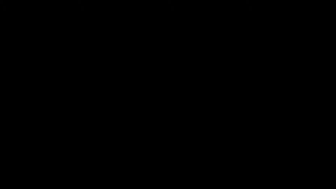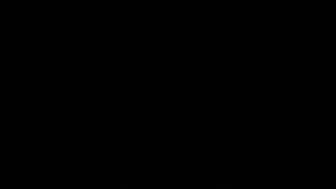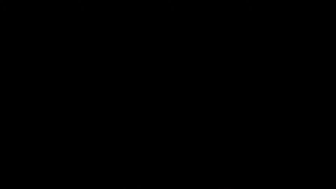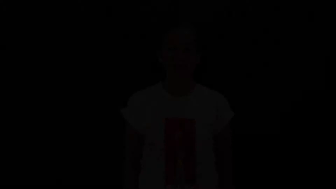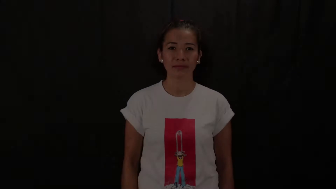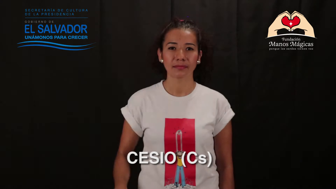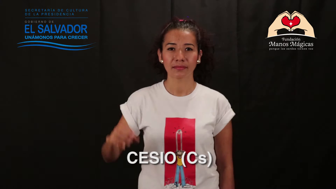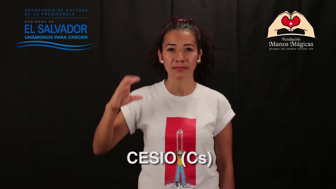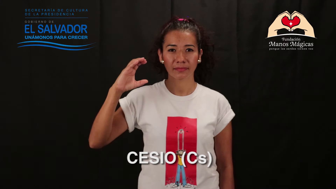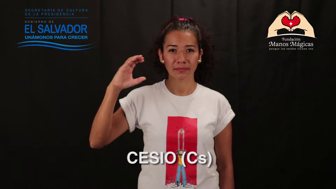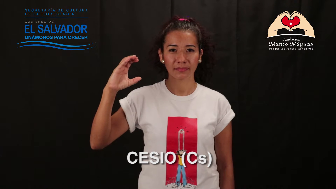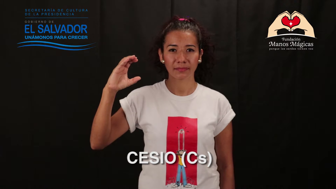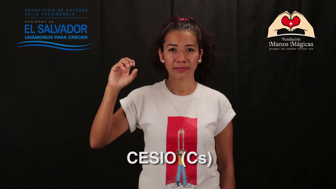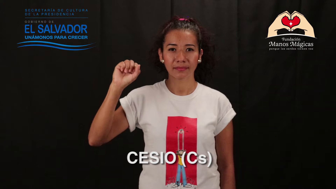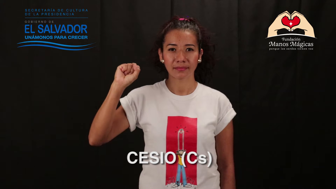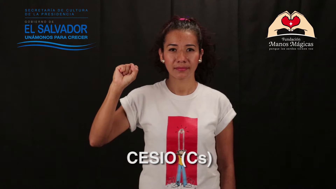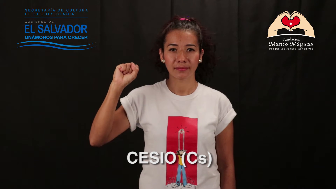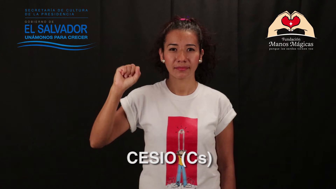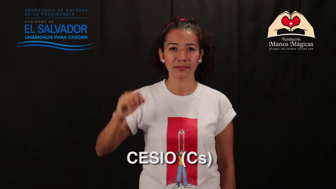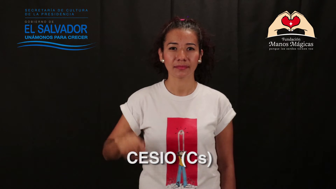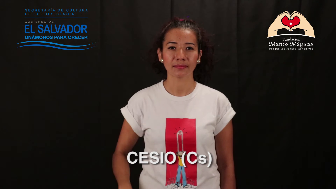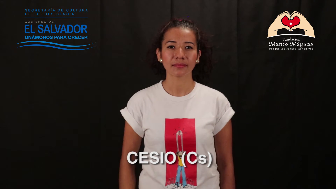CESIO